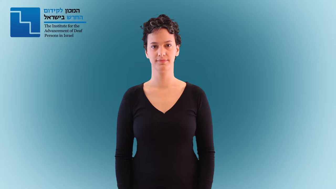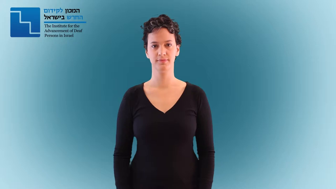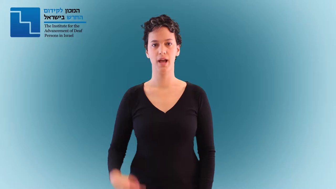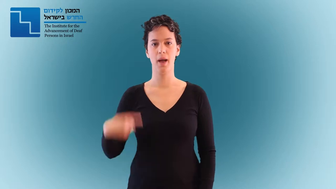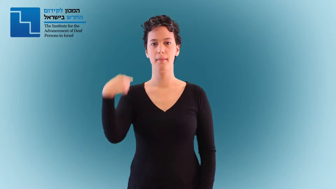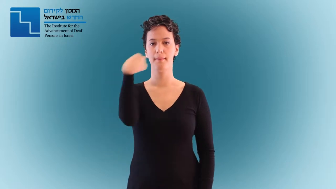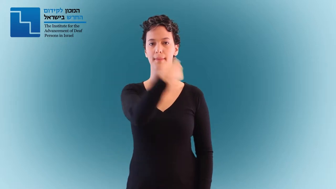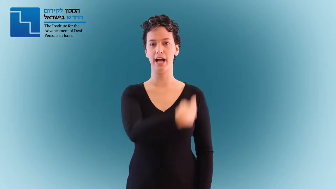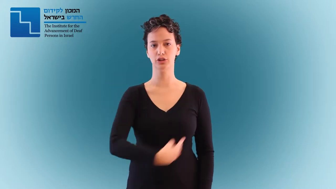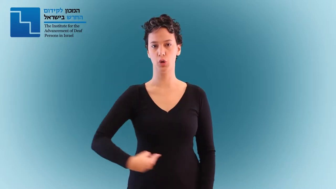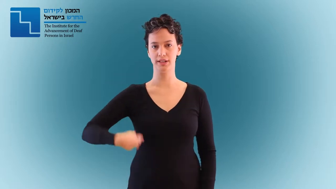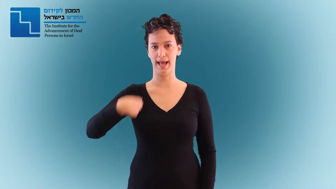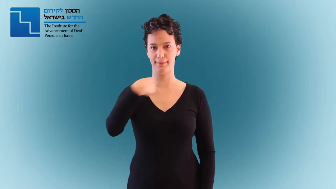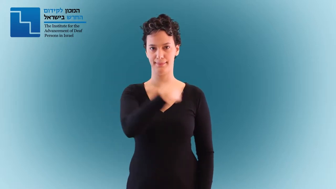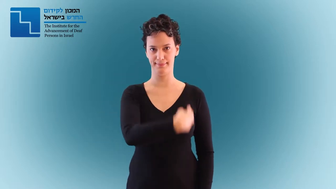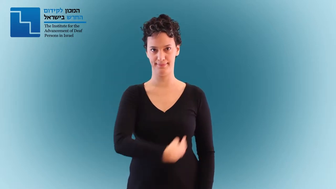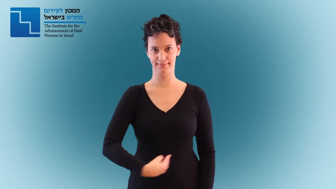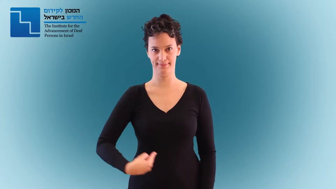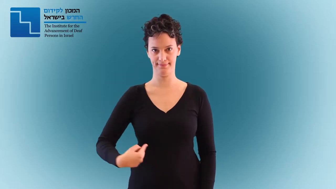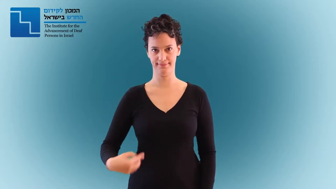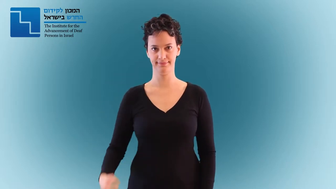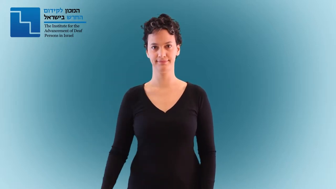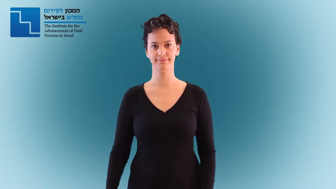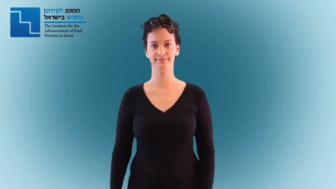מחזור דם